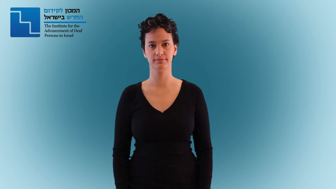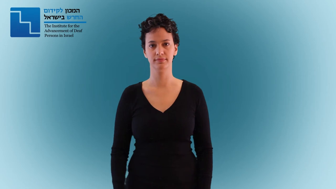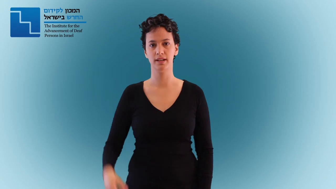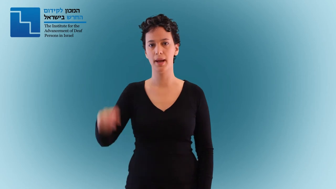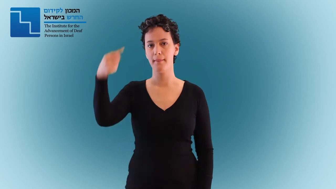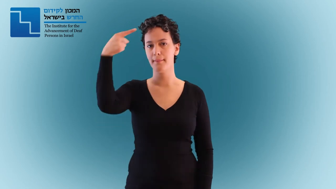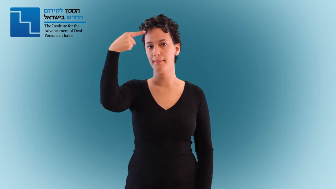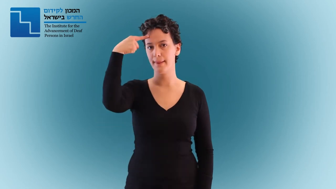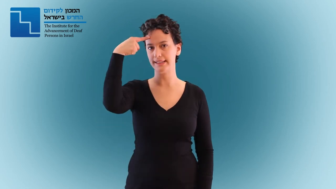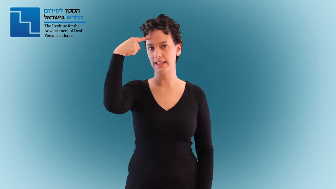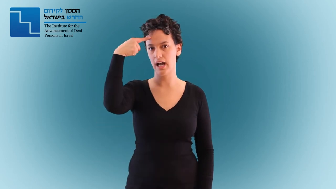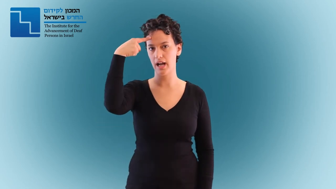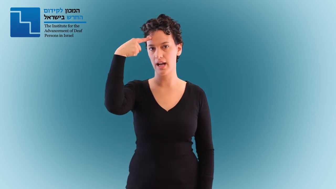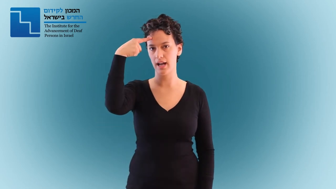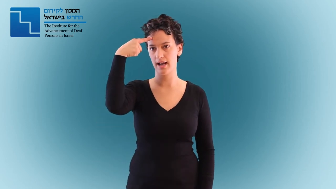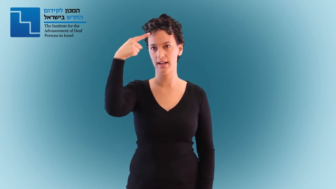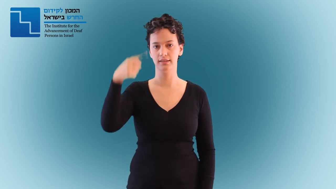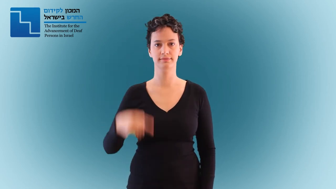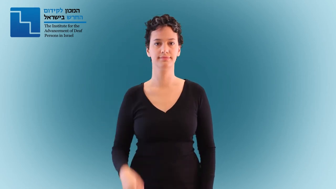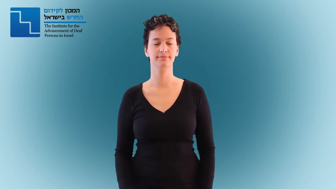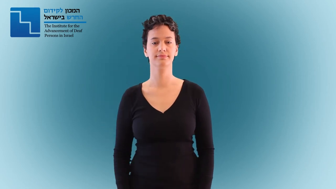מצח